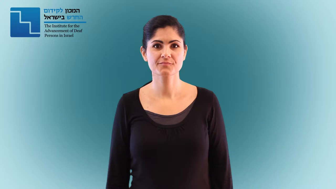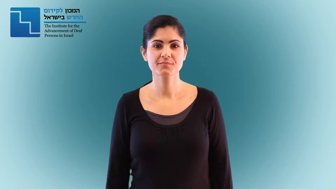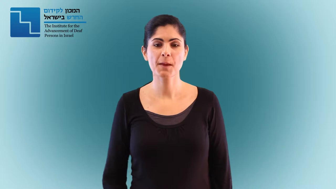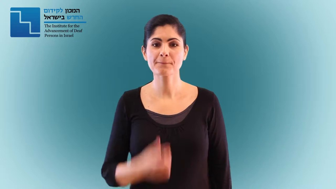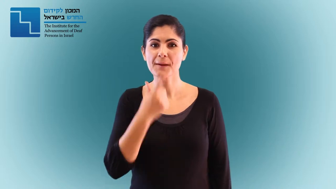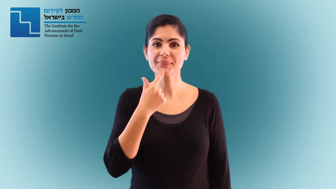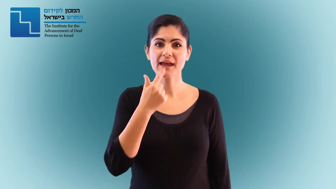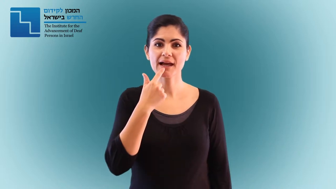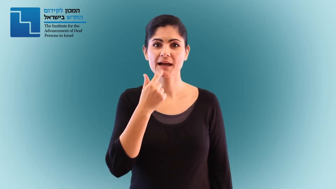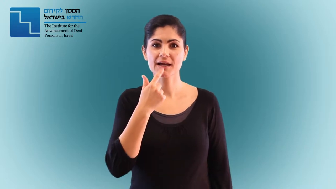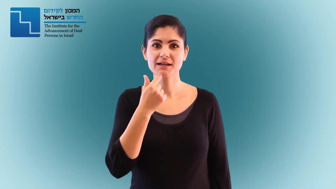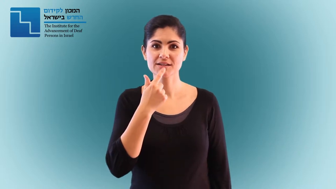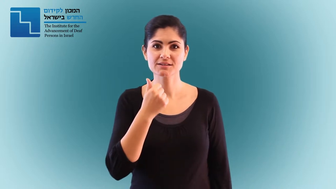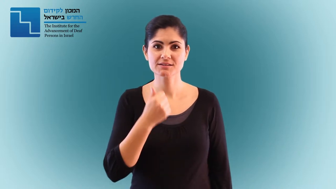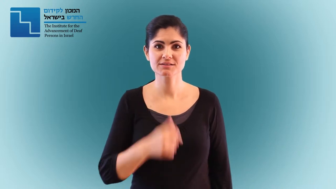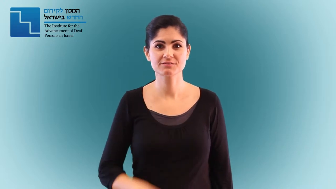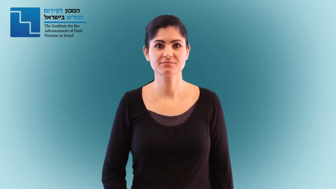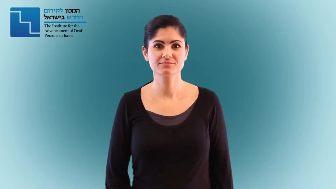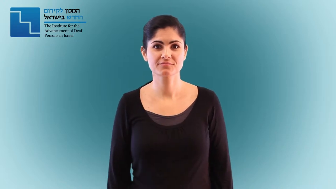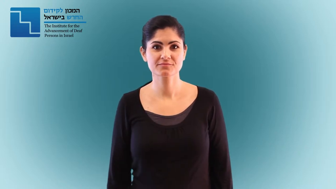ממתק